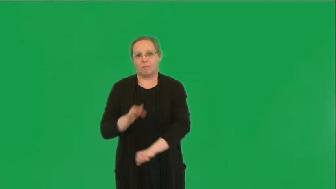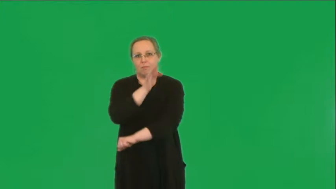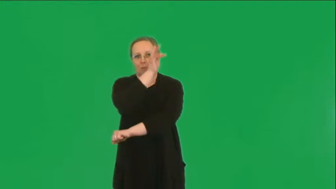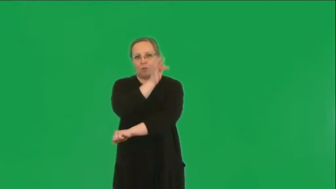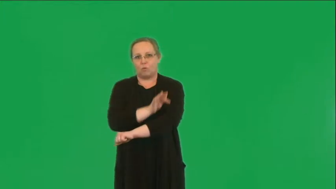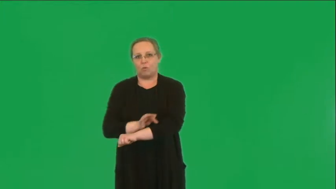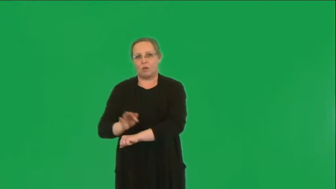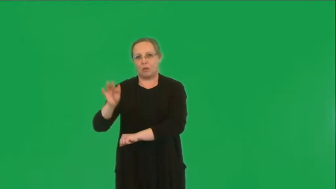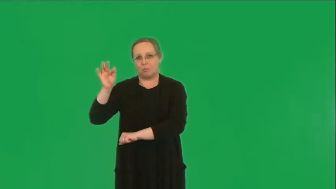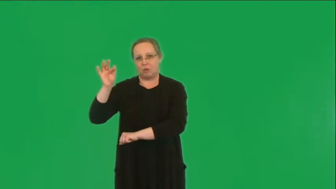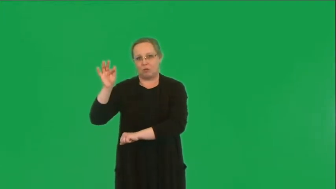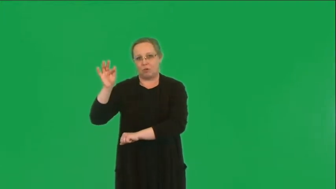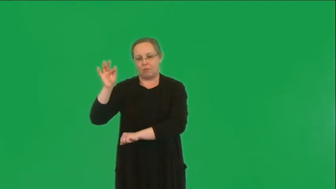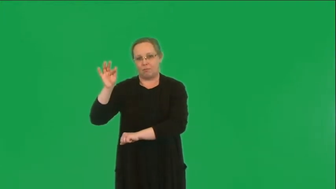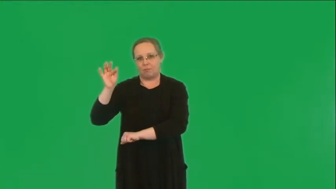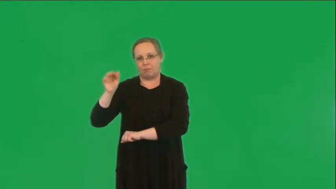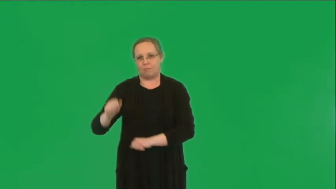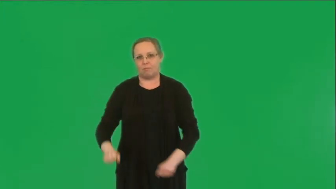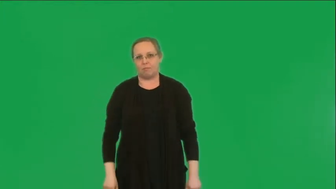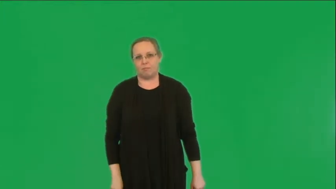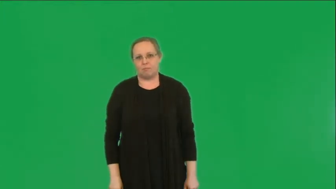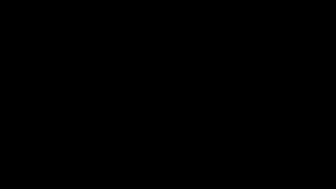funkcja